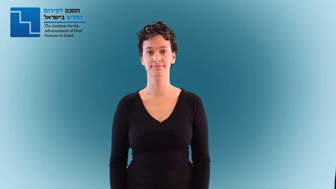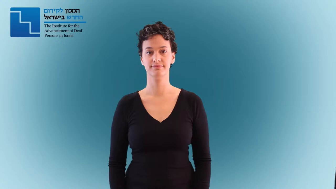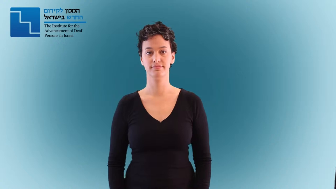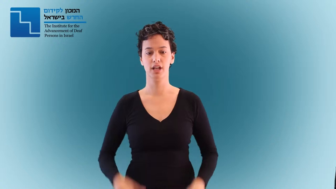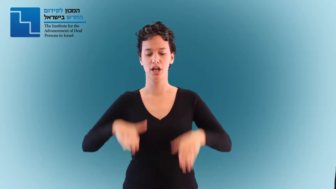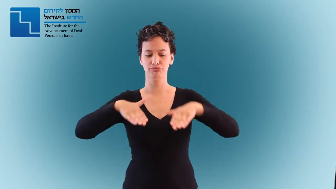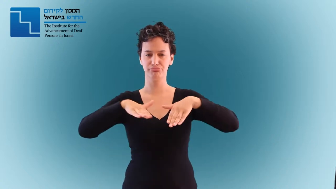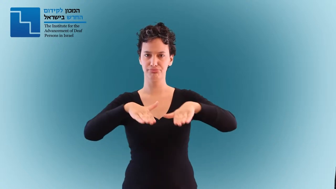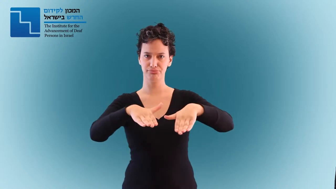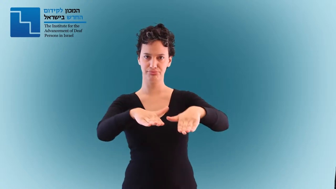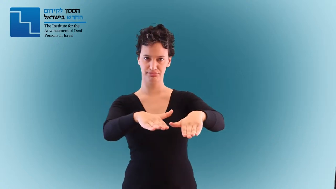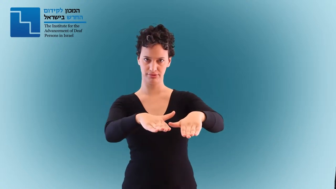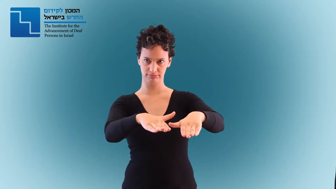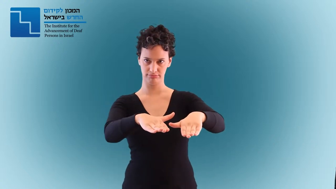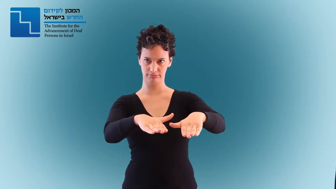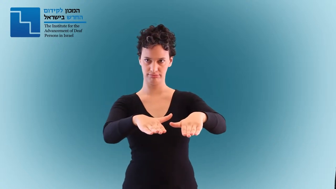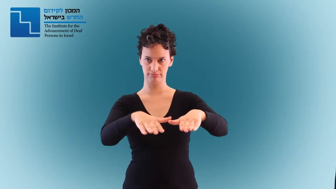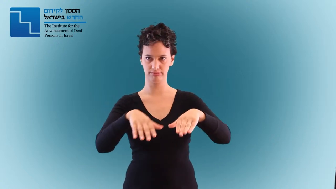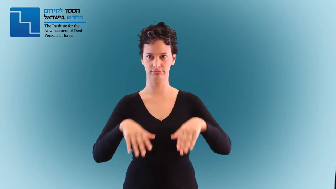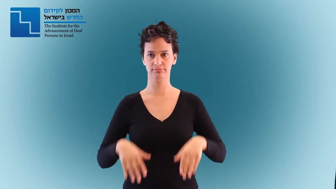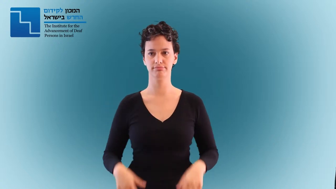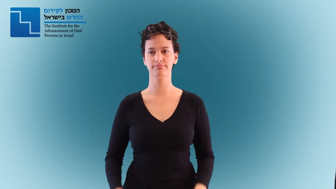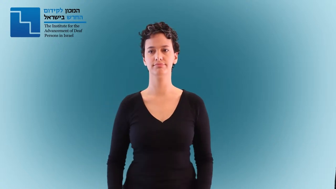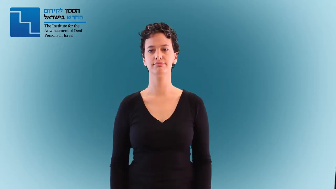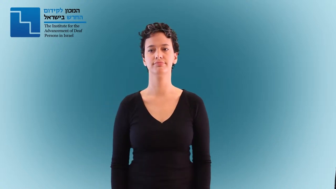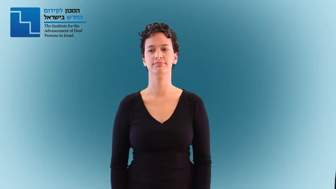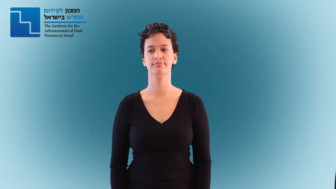תפירה